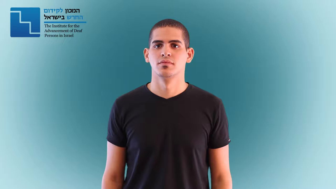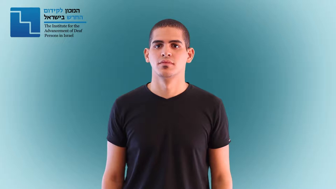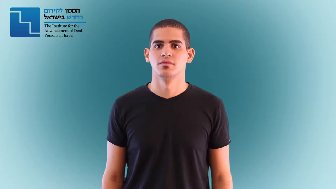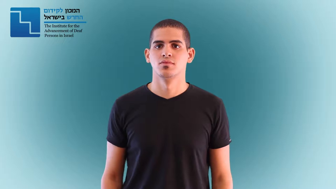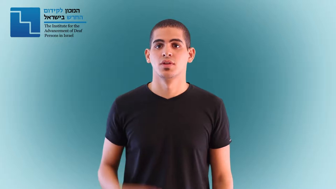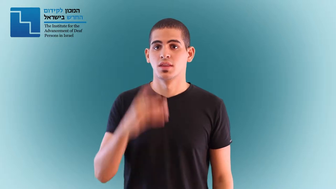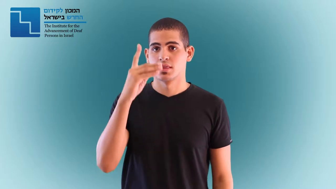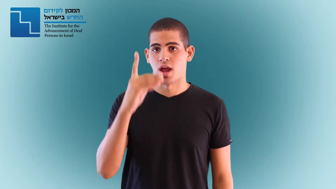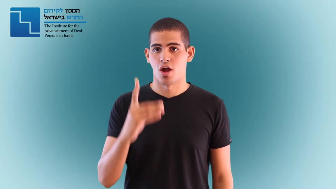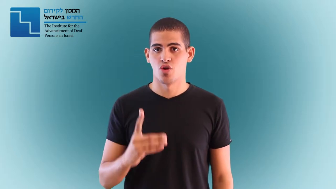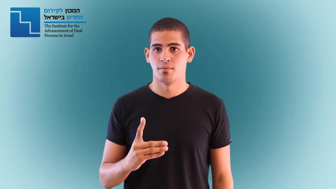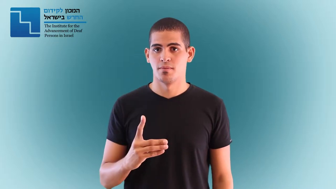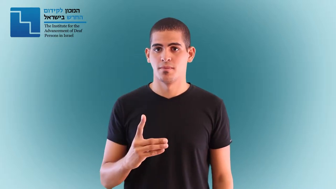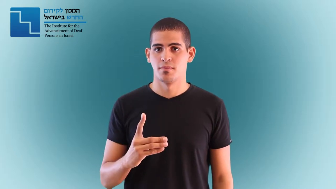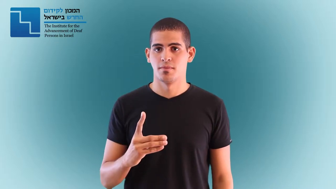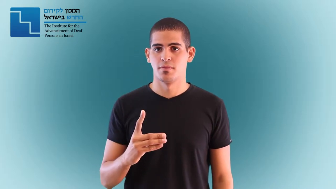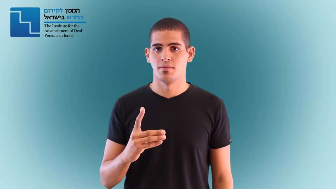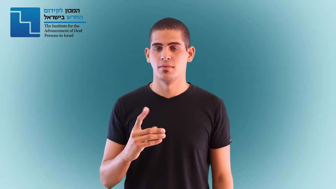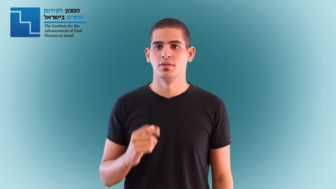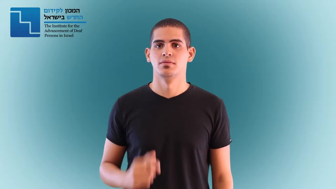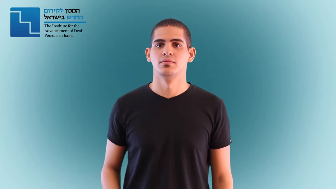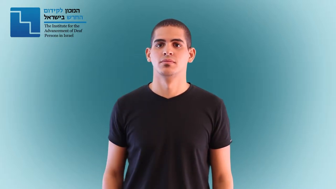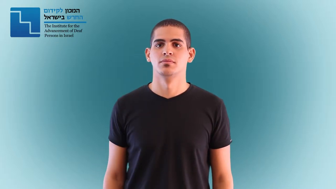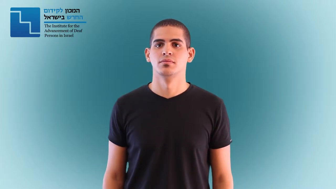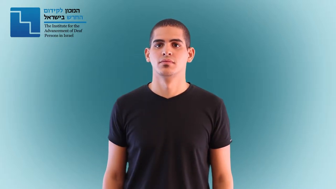דרום